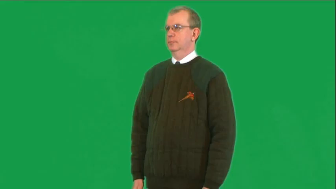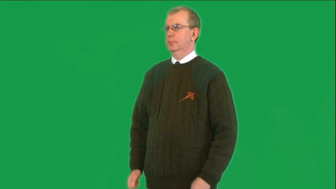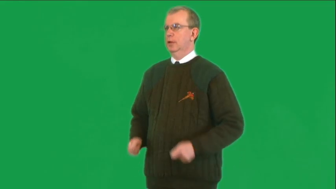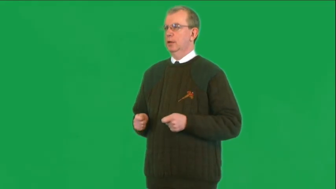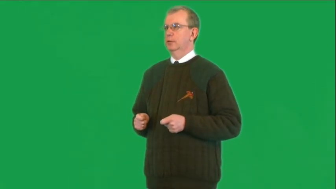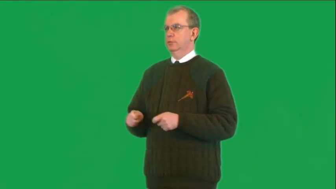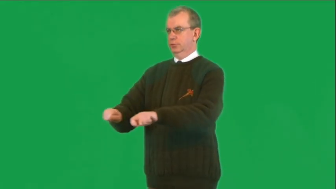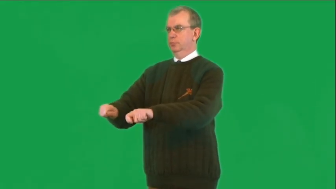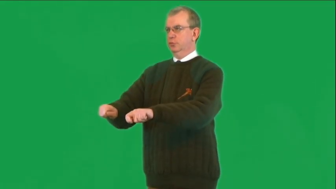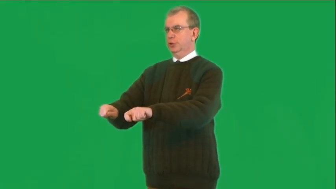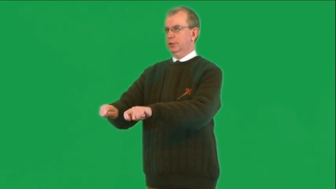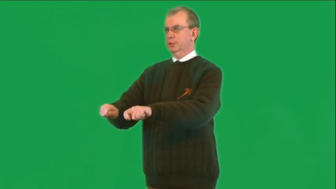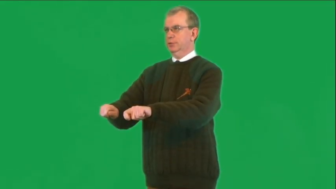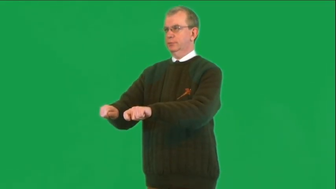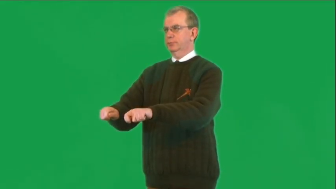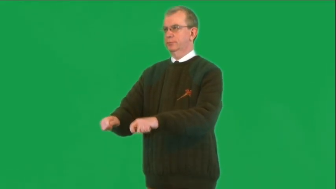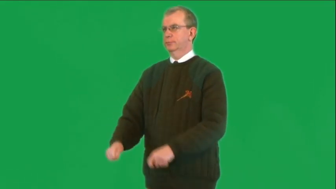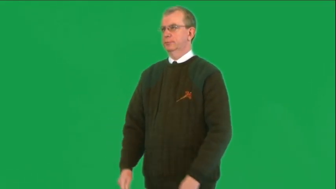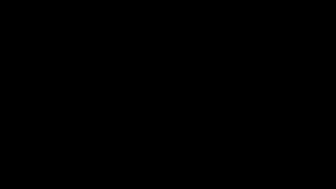zmuszać